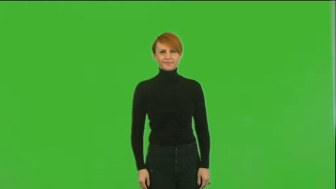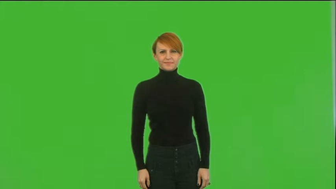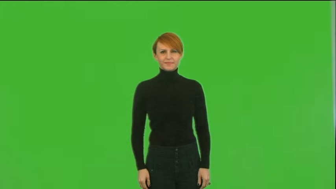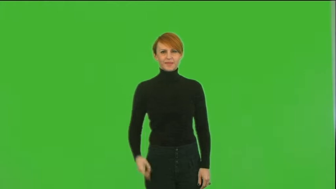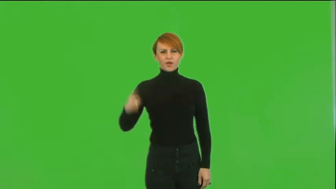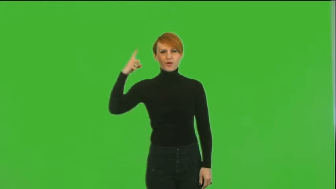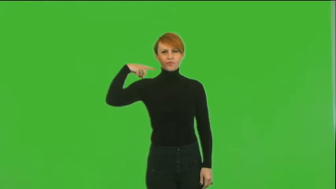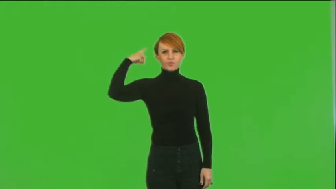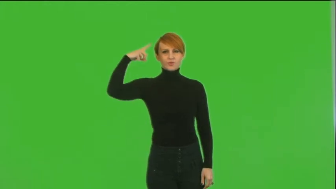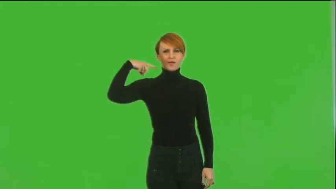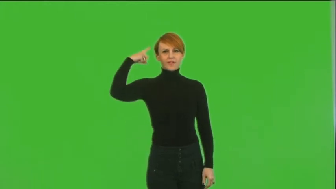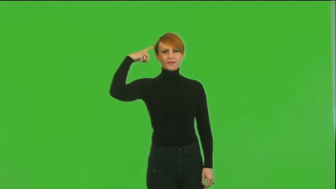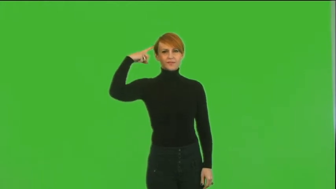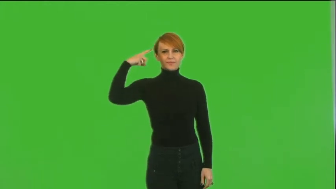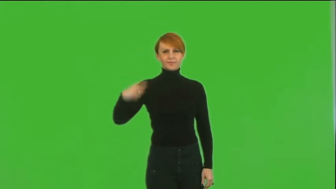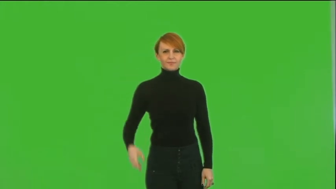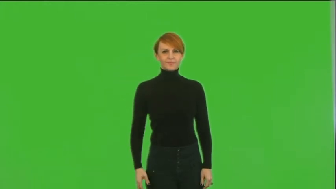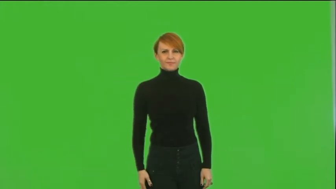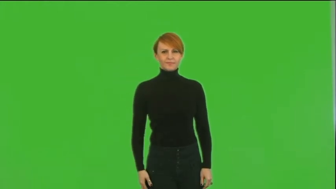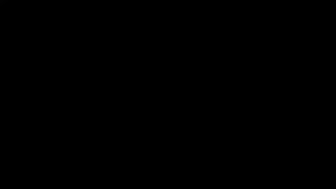Włocławek